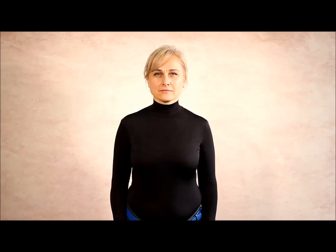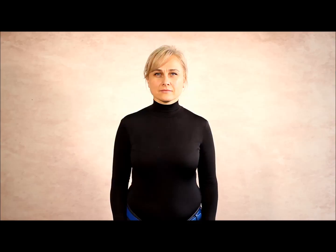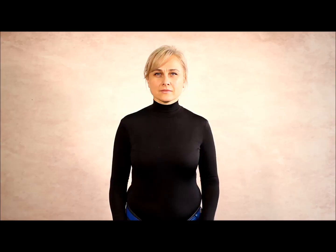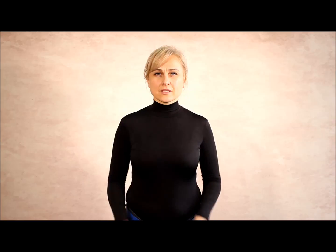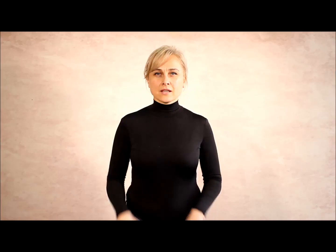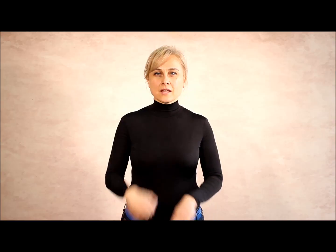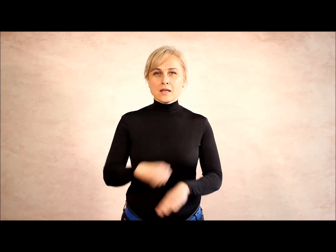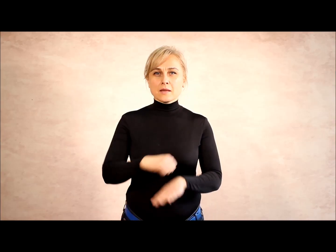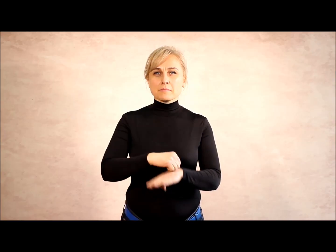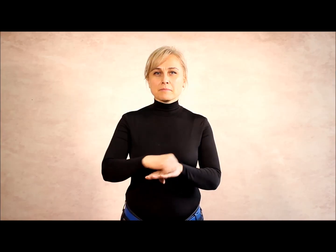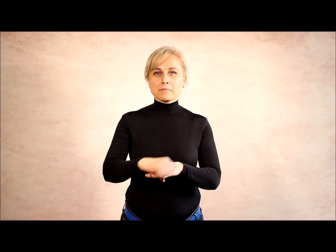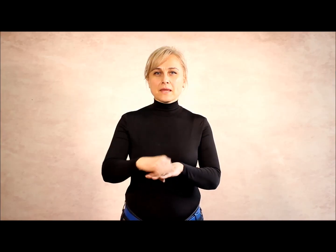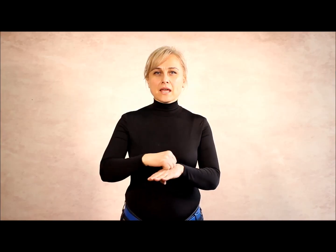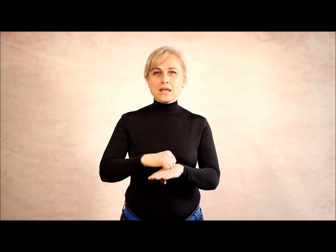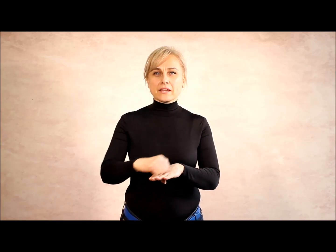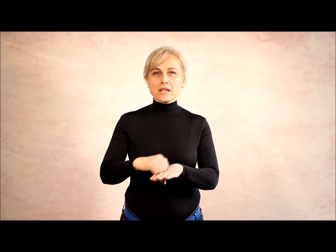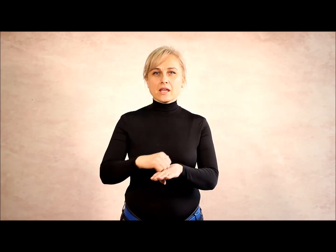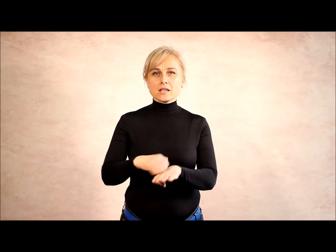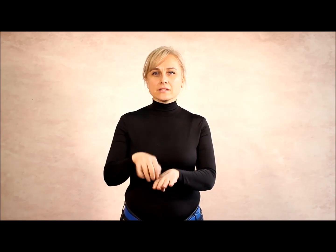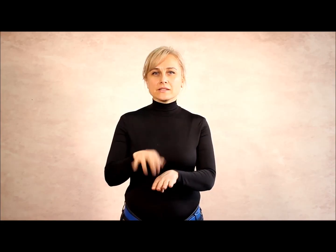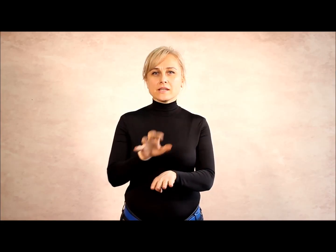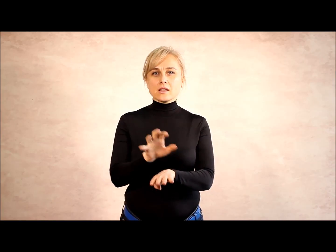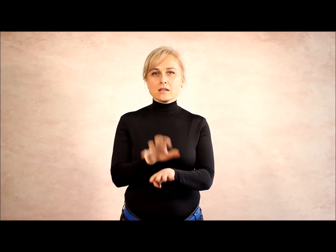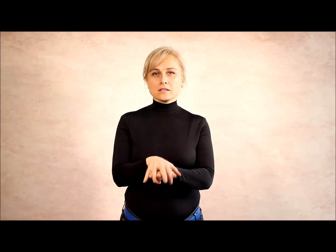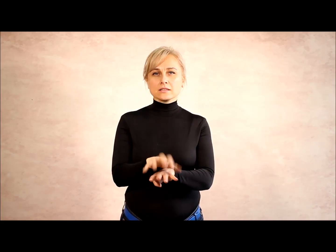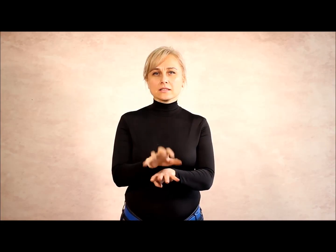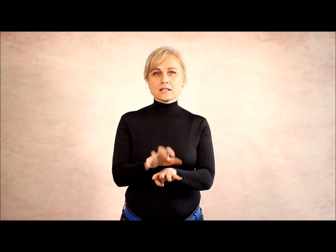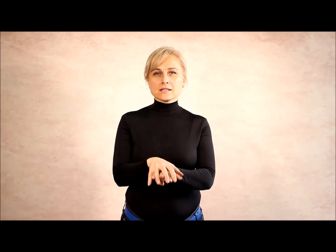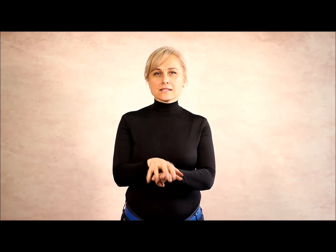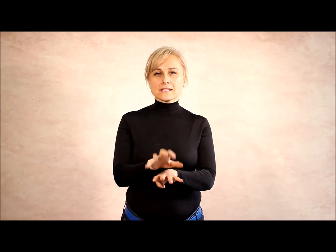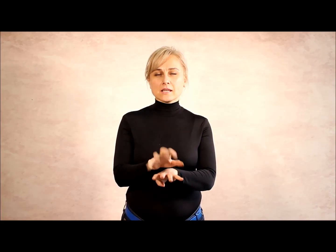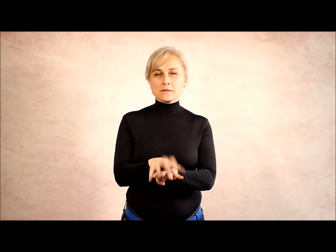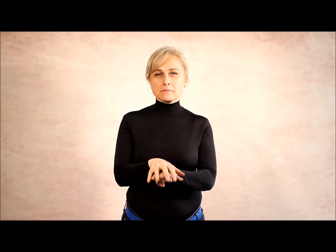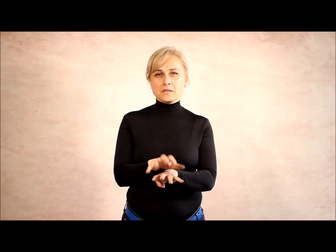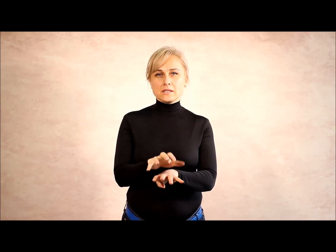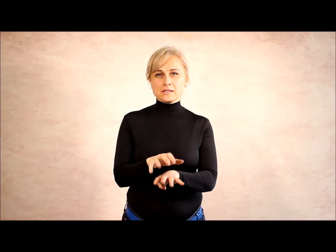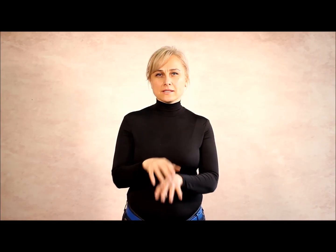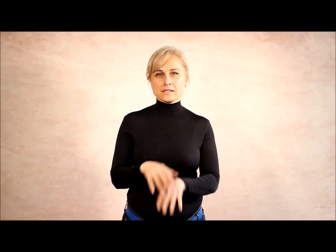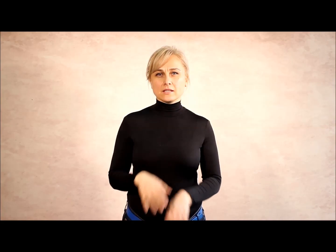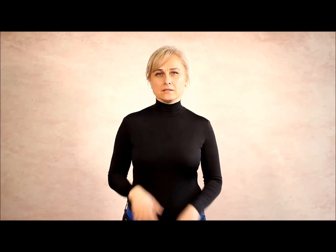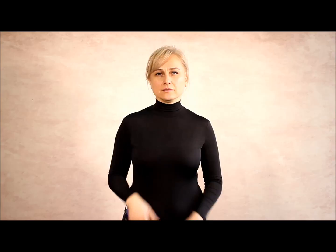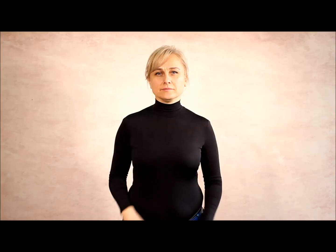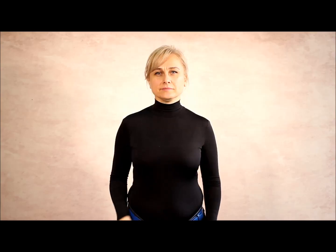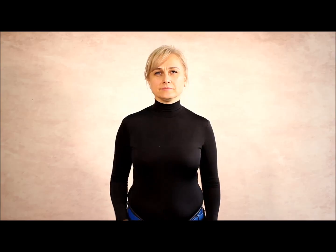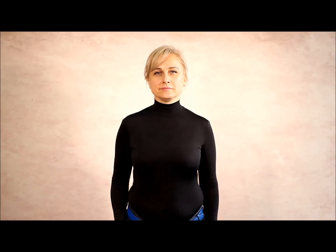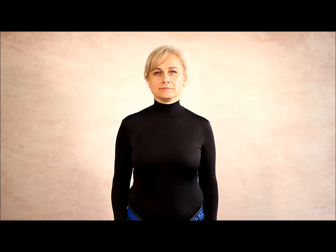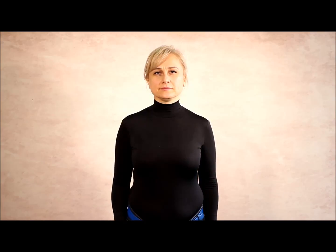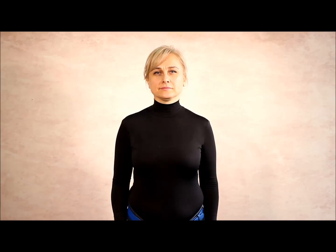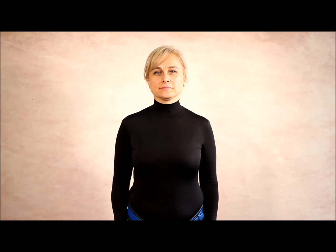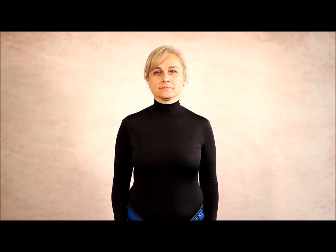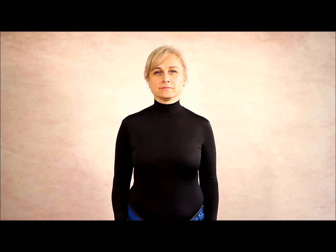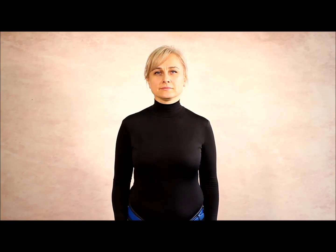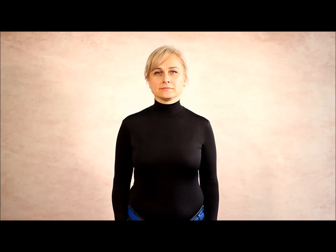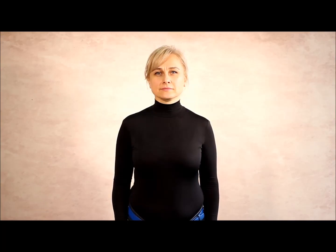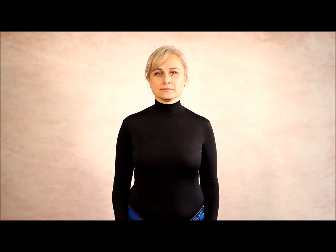Perie de incaltaminte